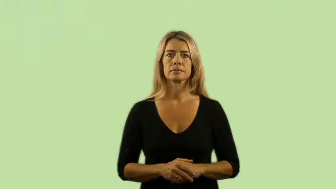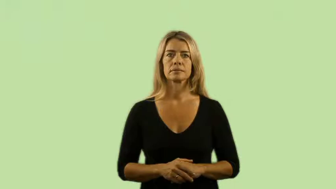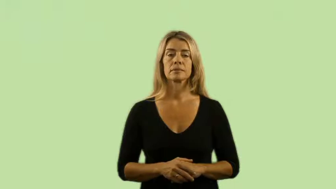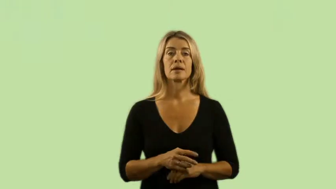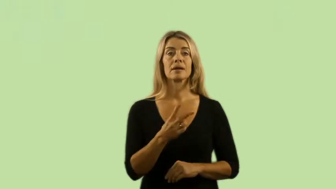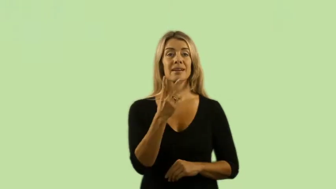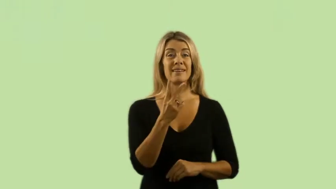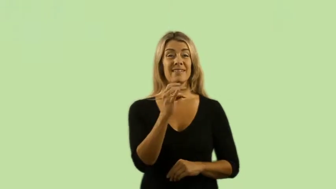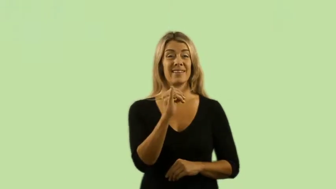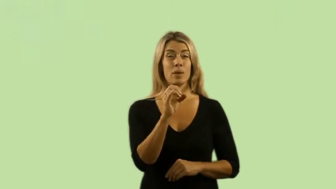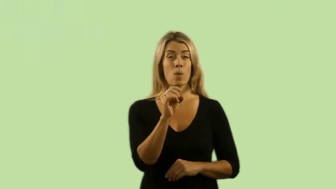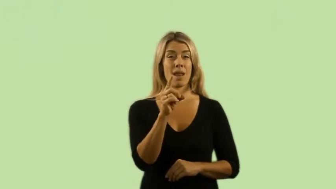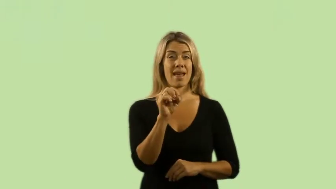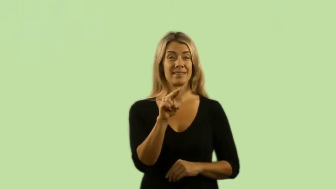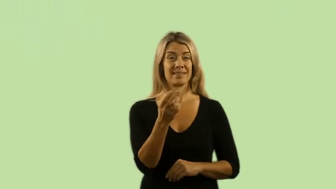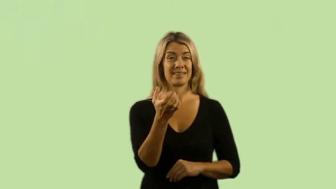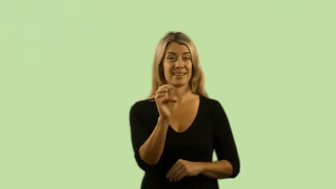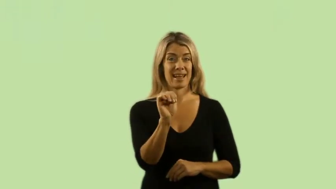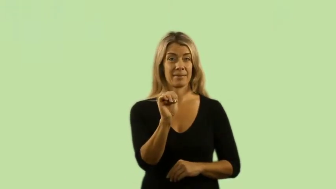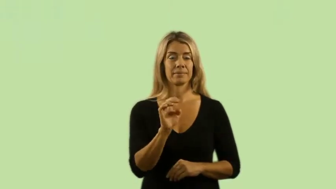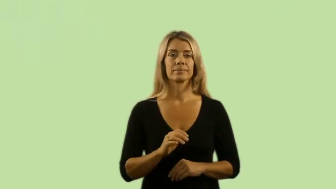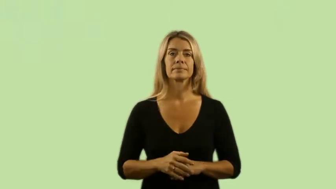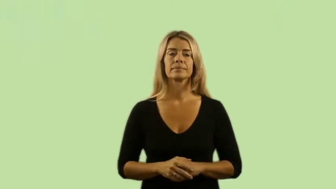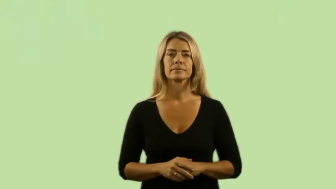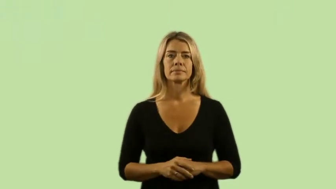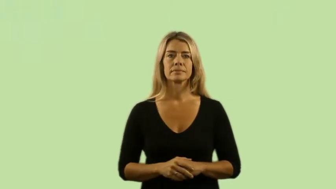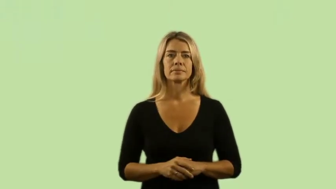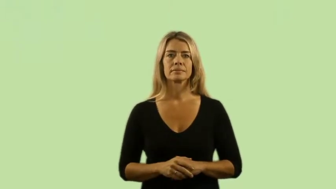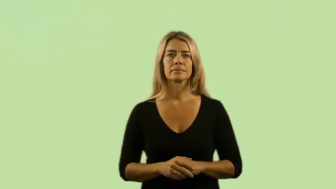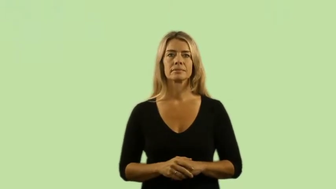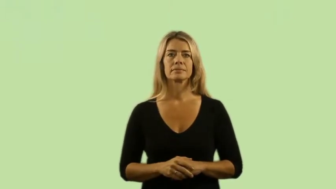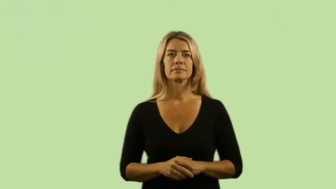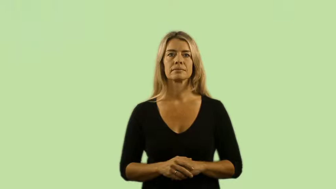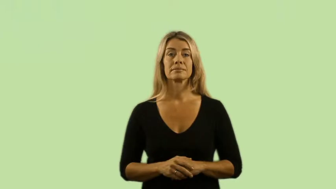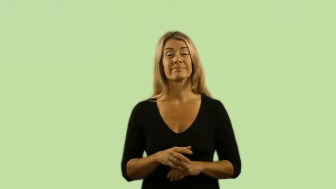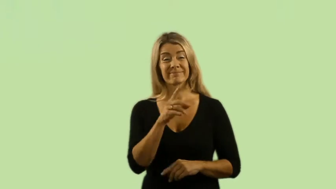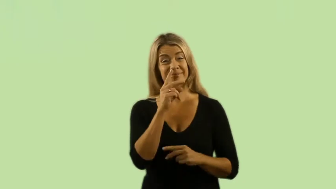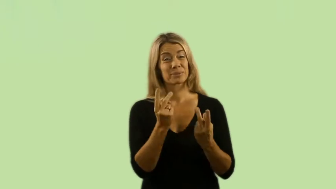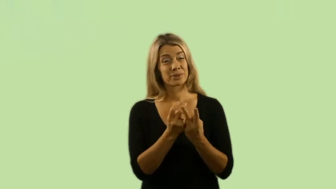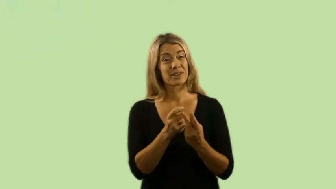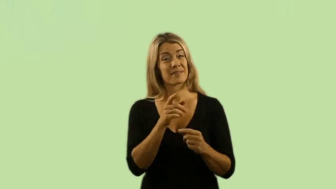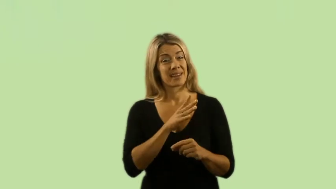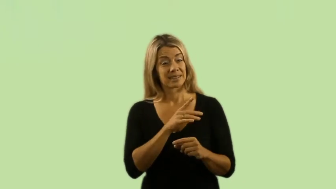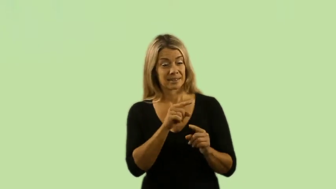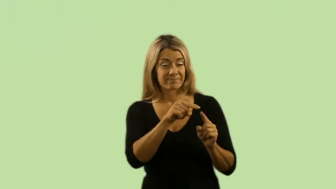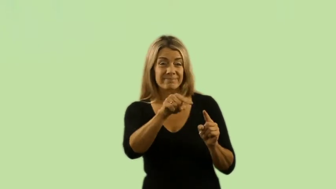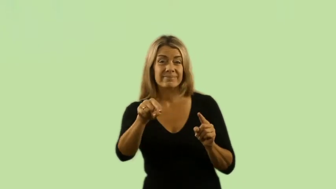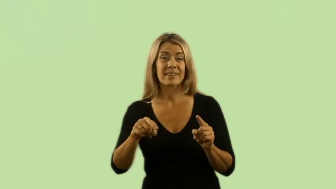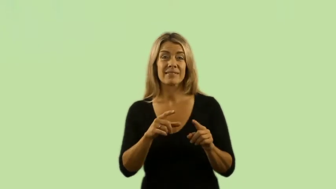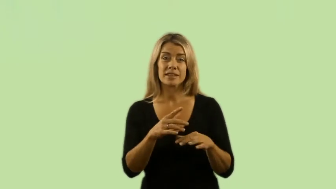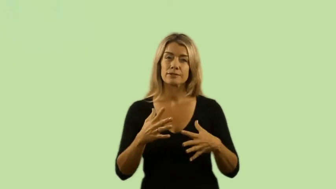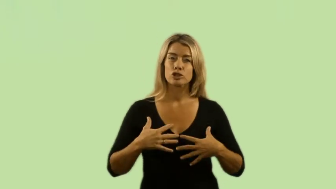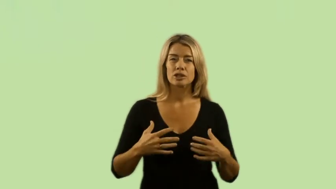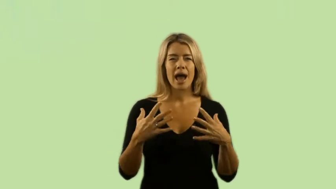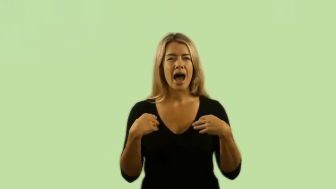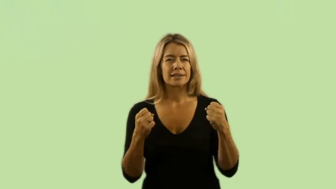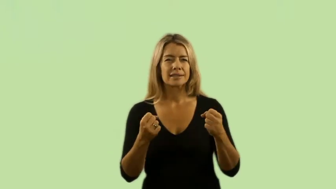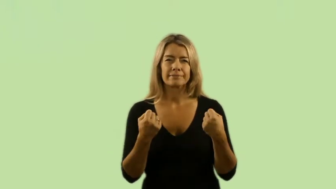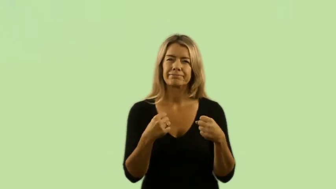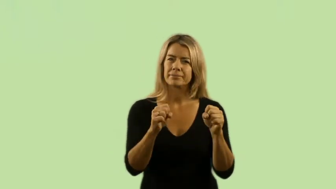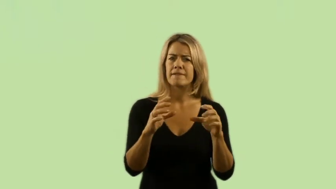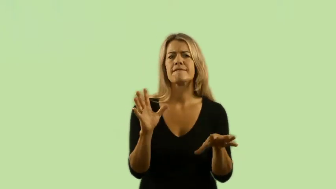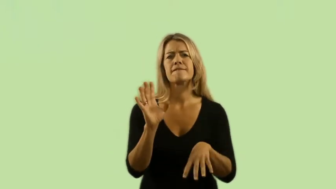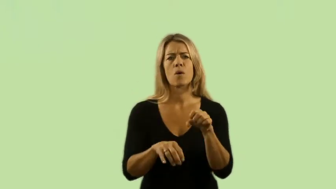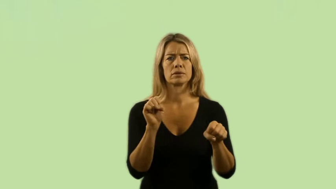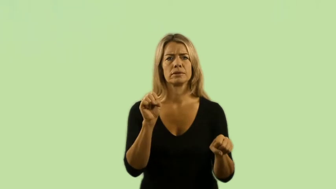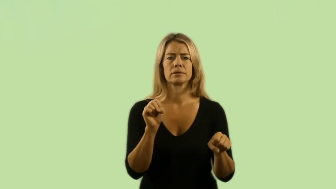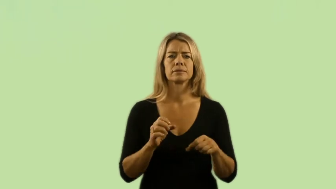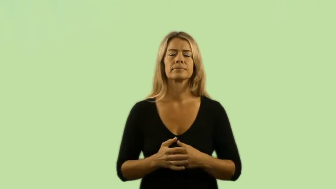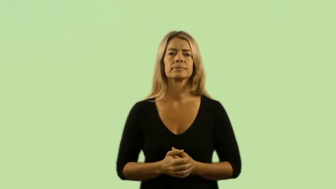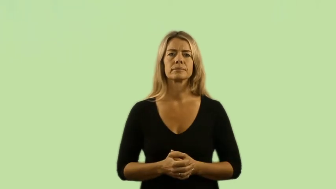Våld